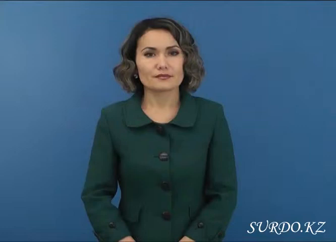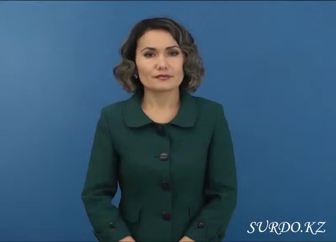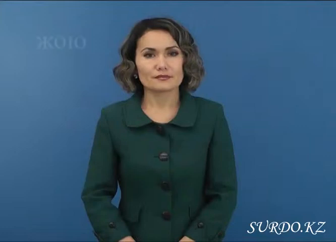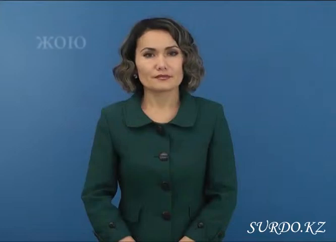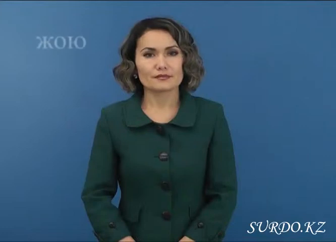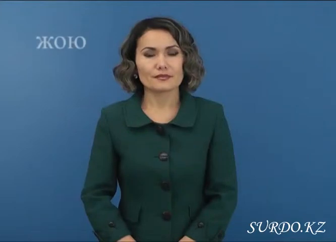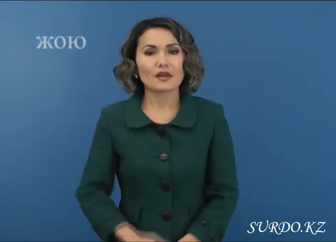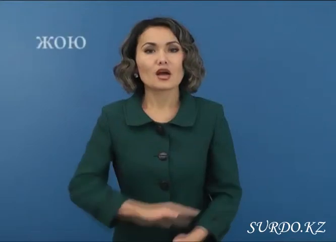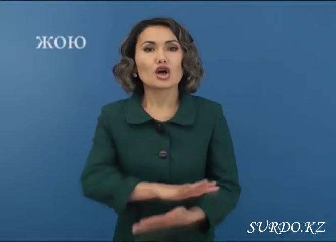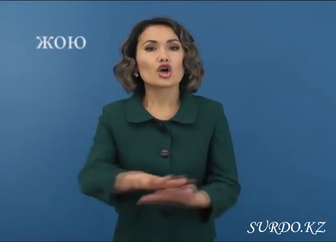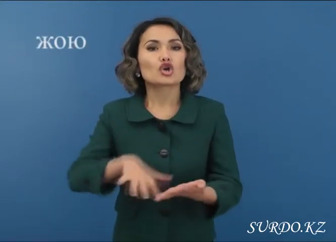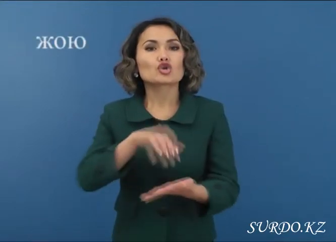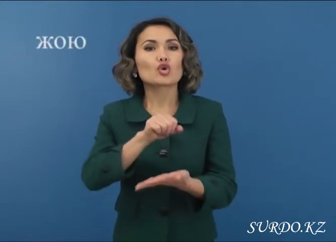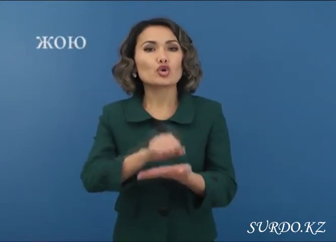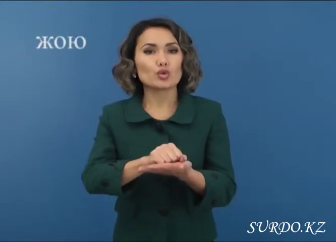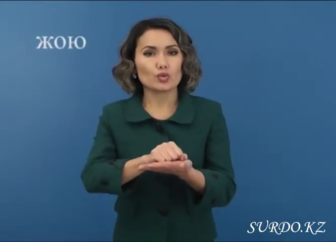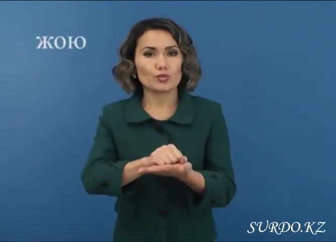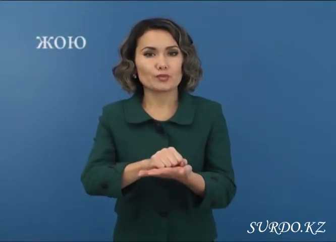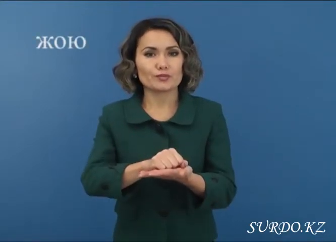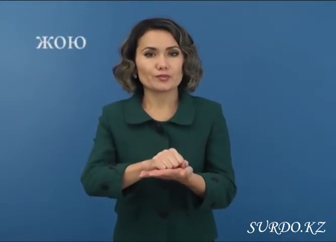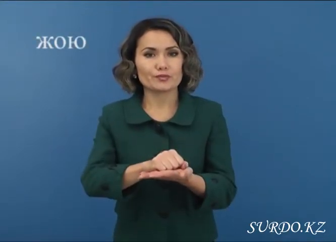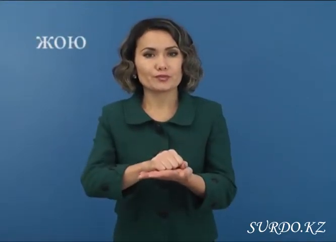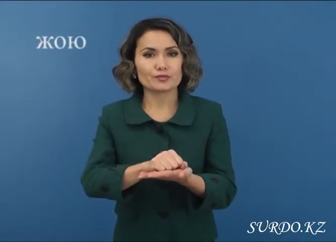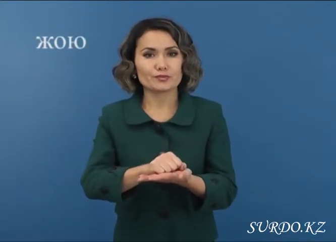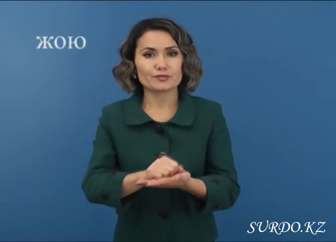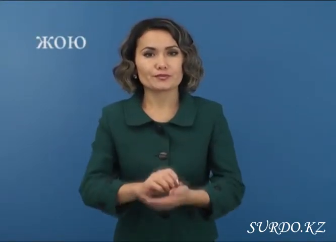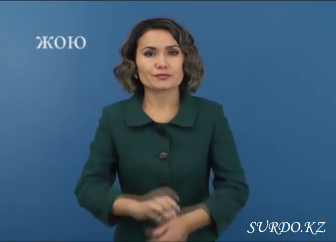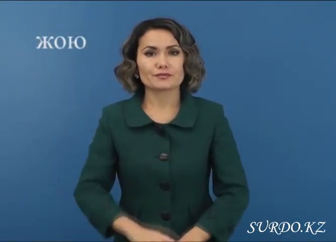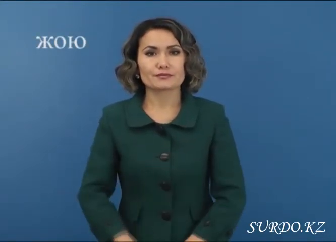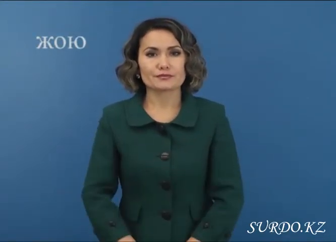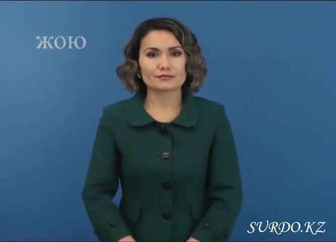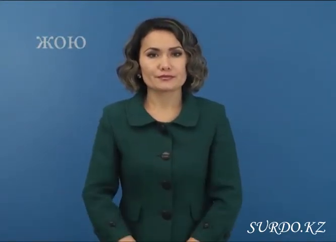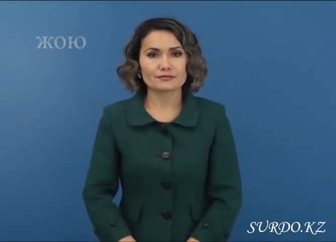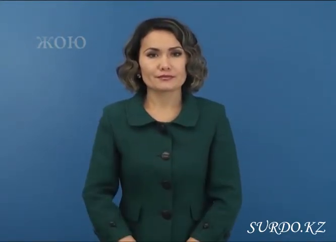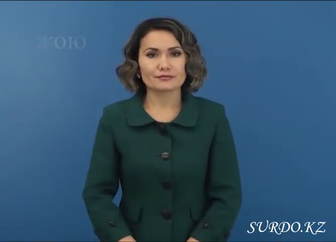Жою